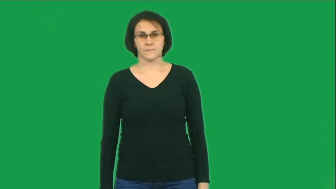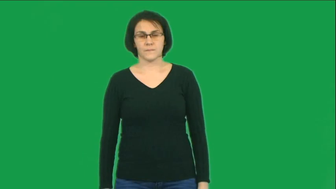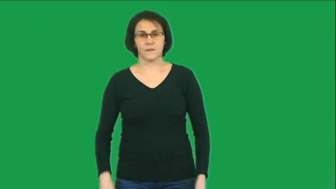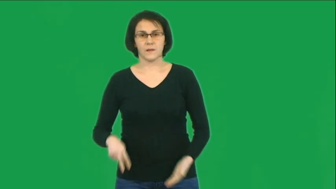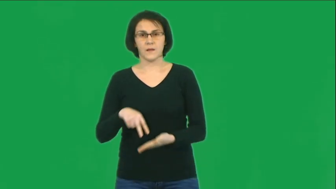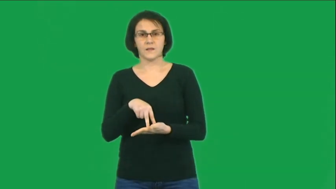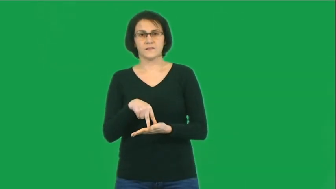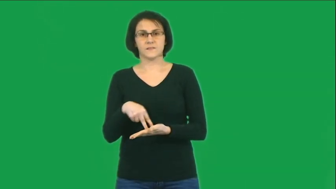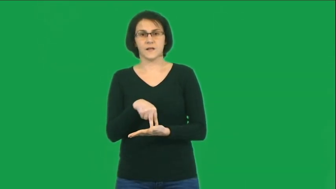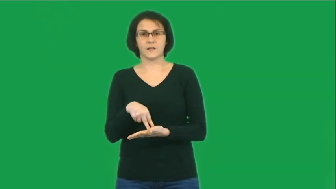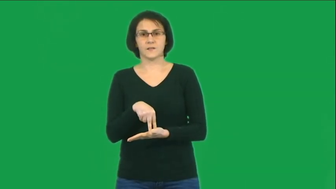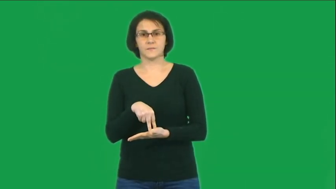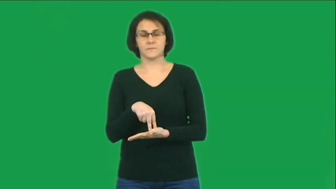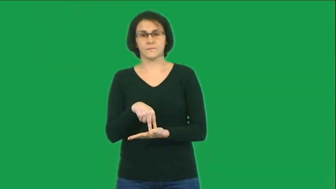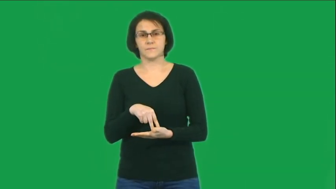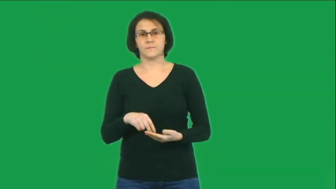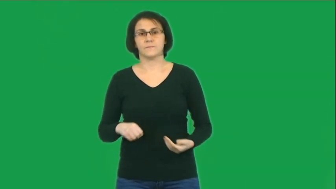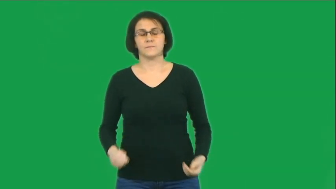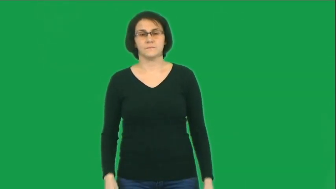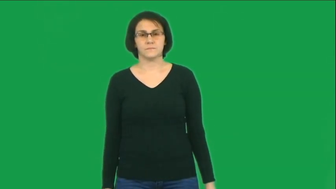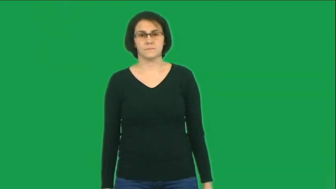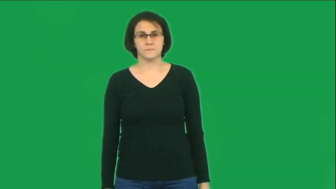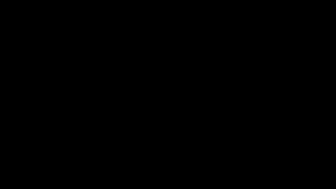strach